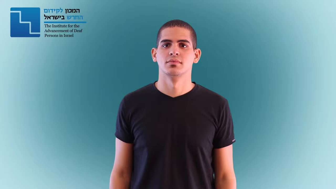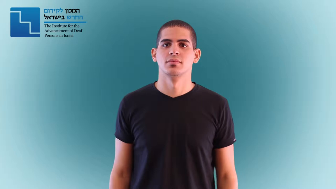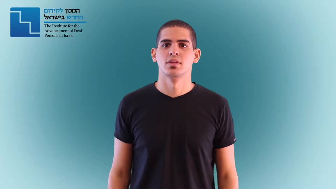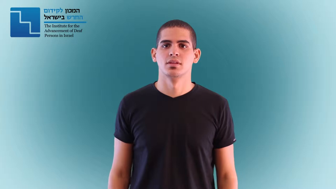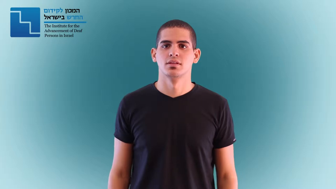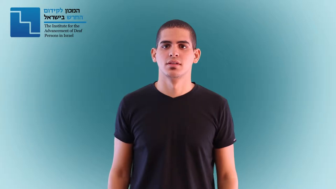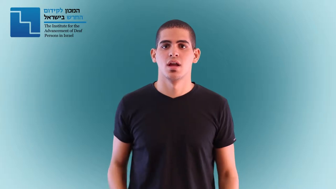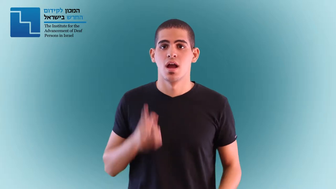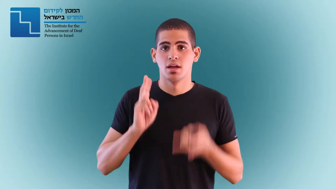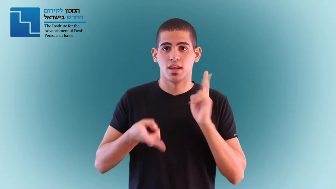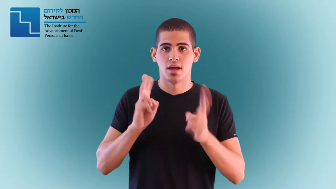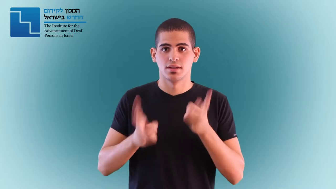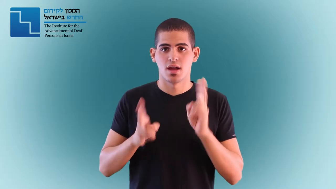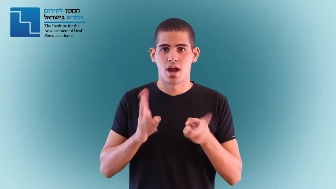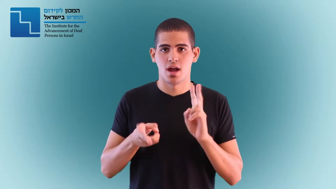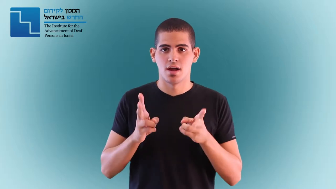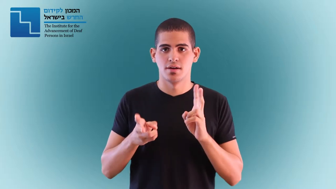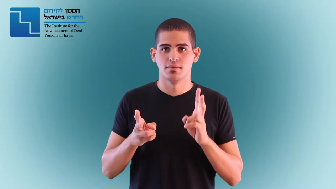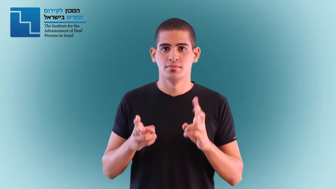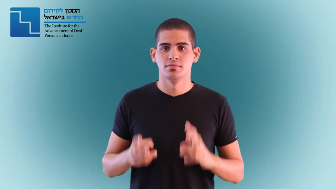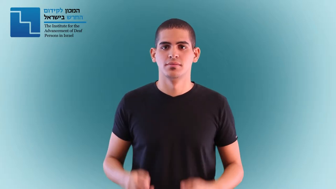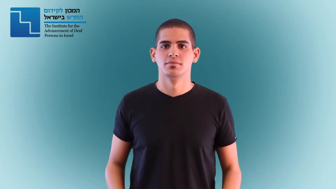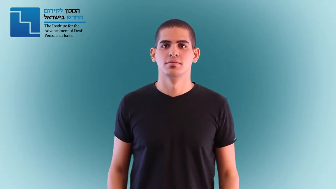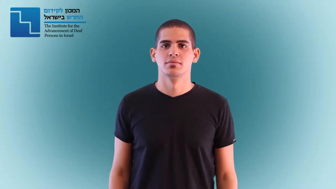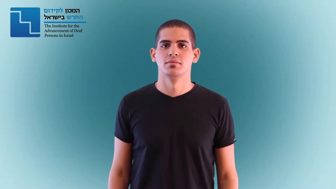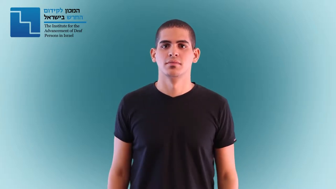אתלטיקה